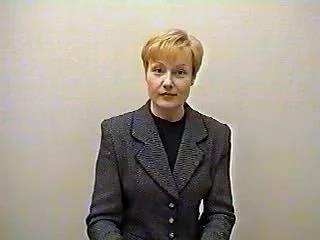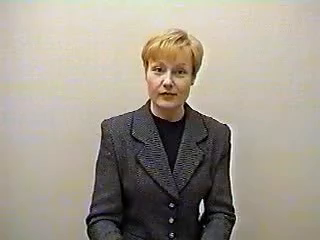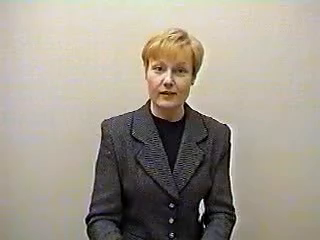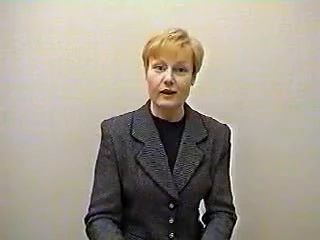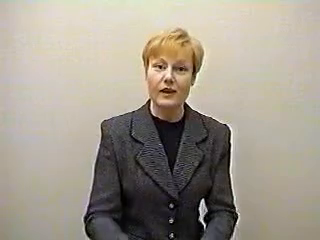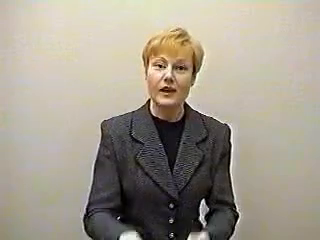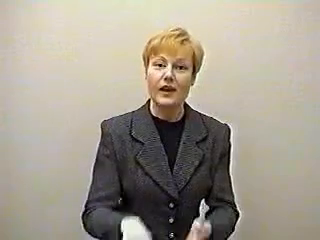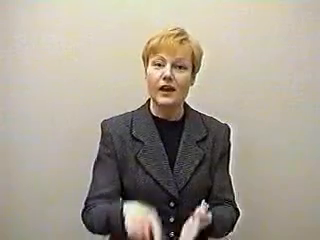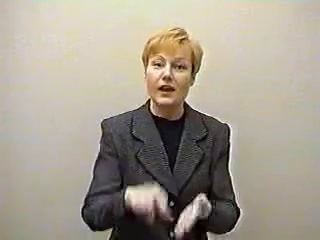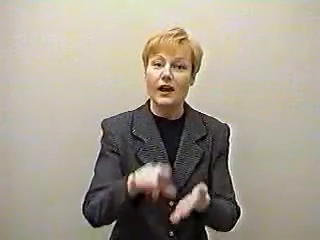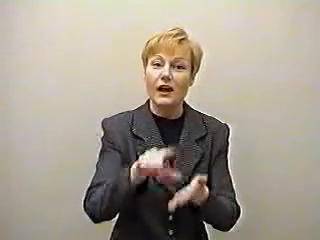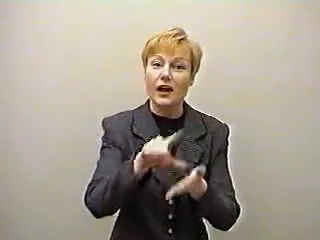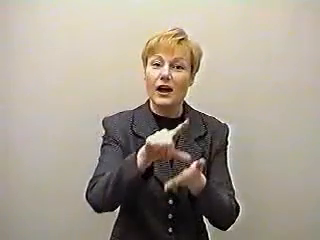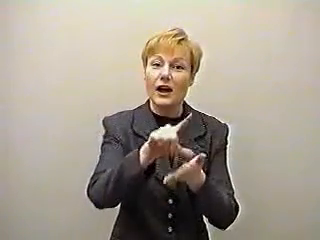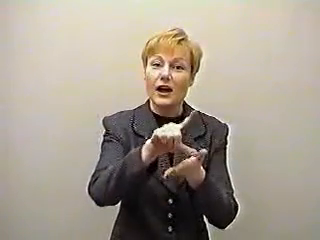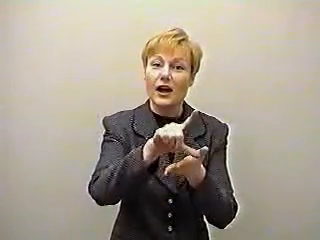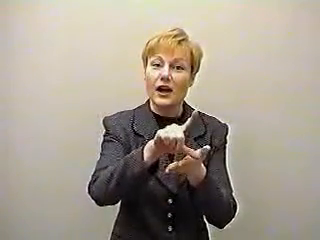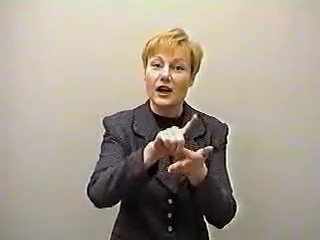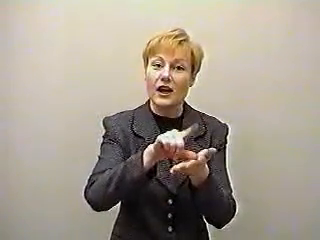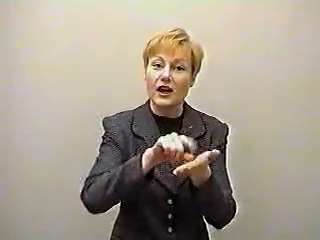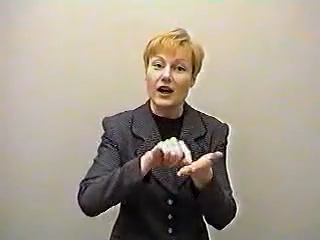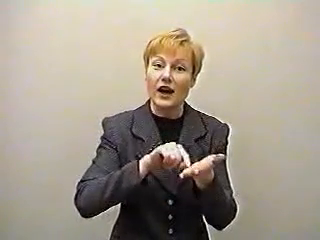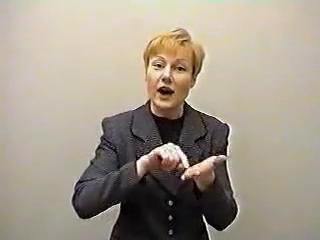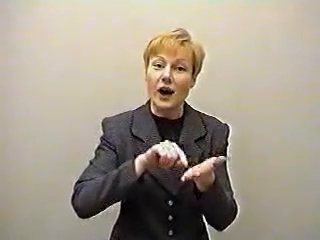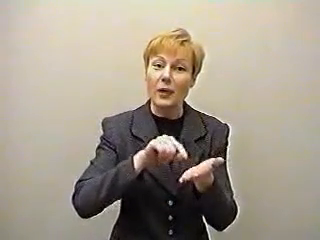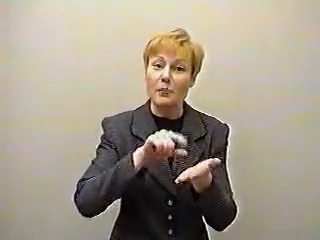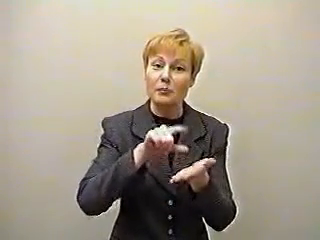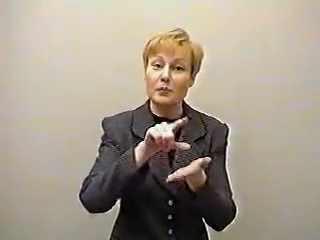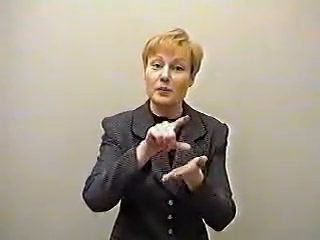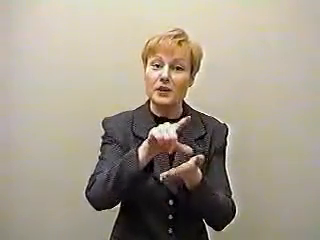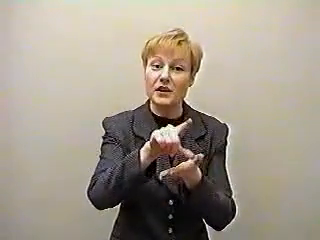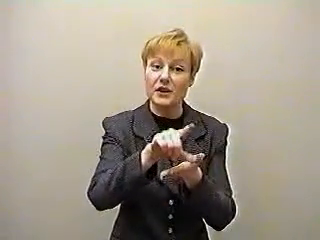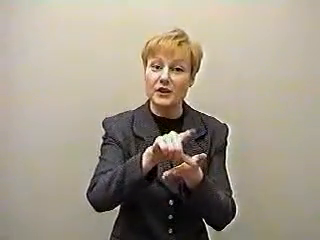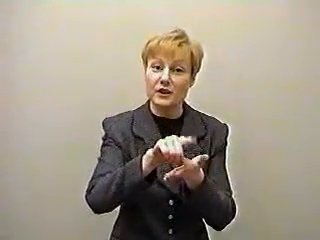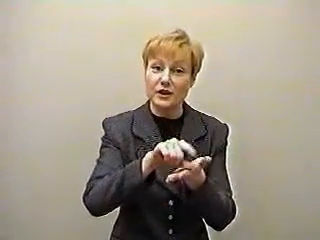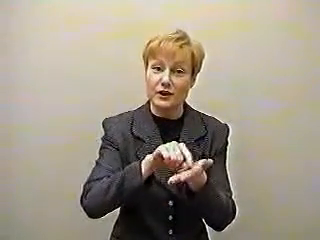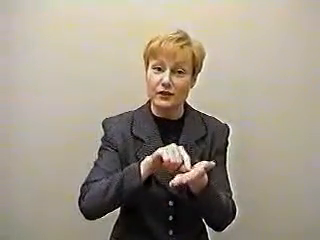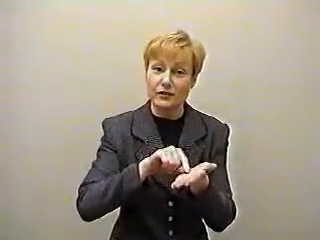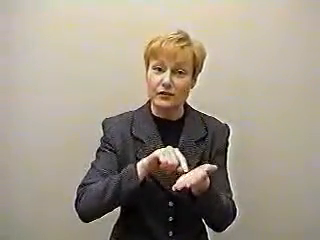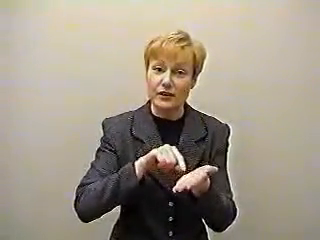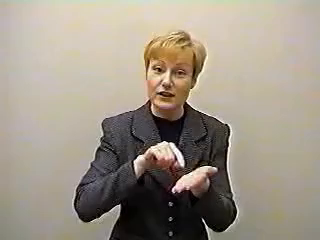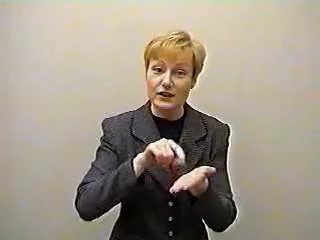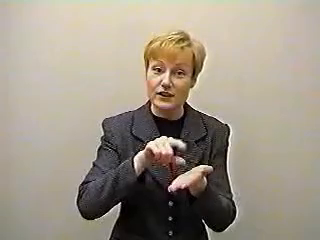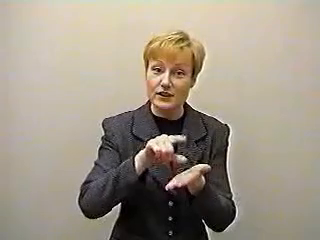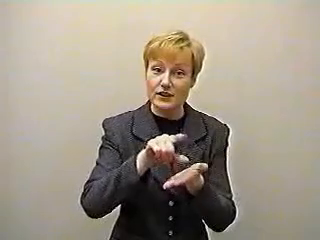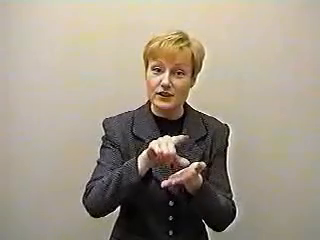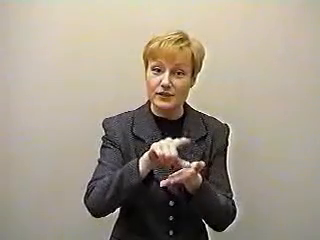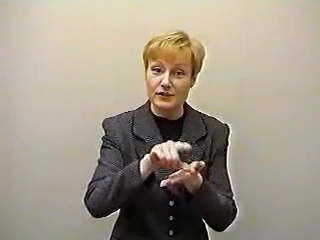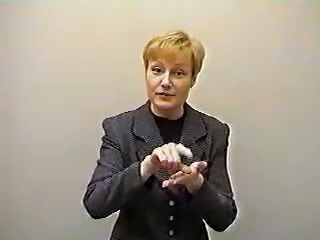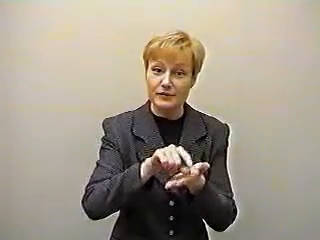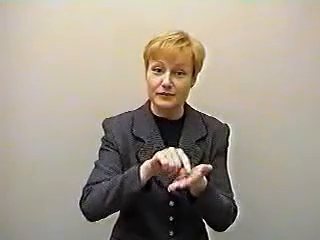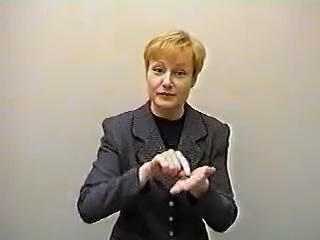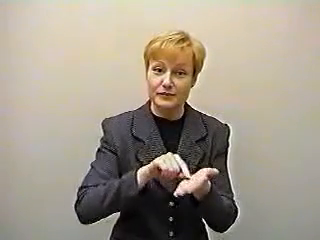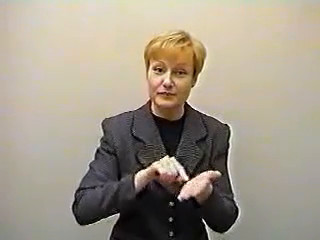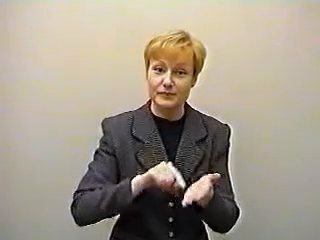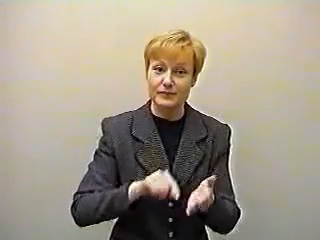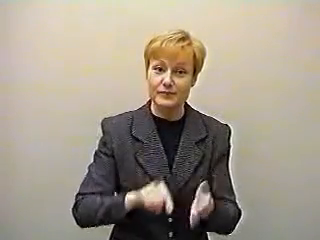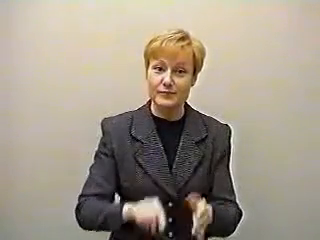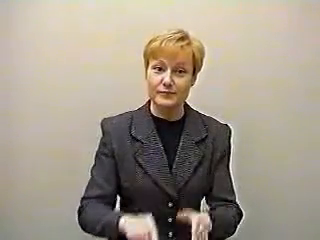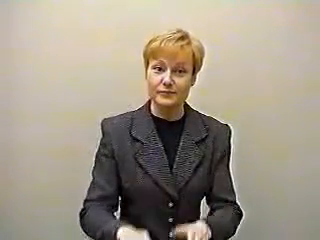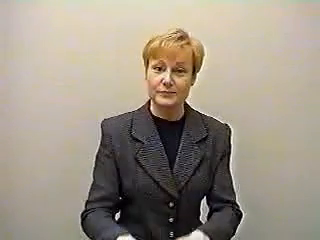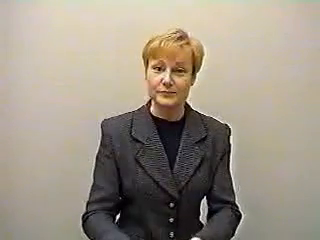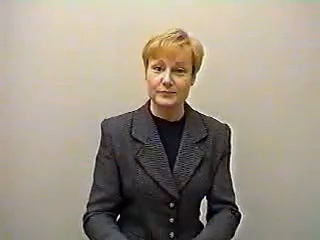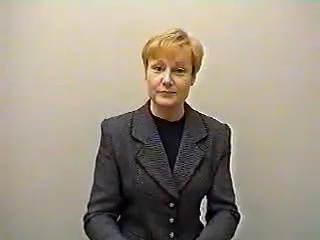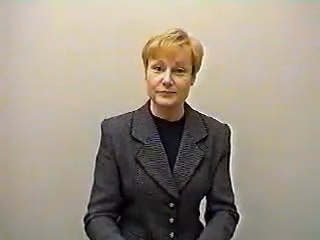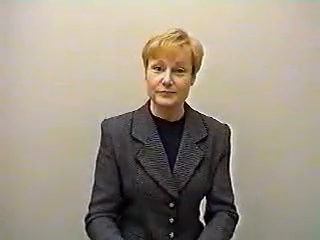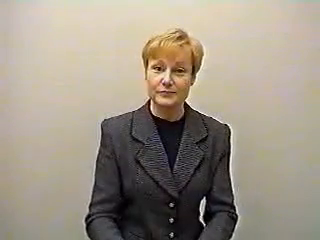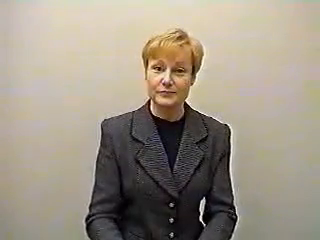копировать